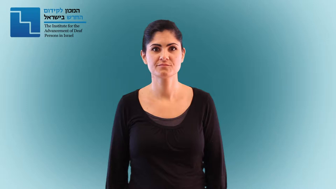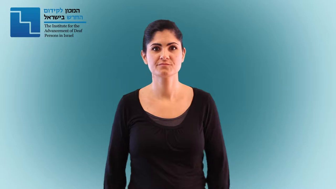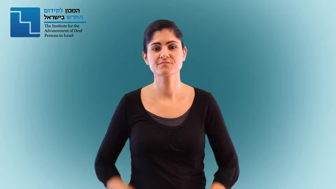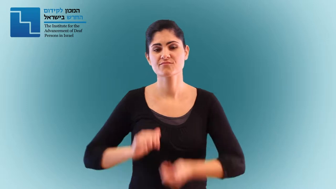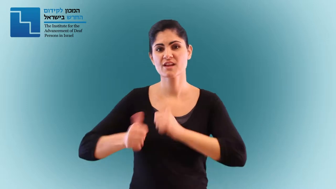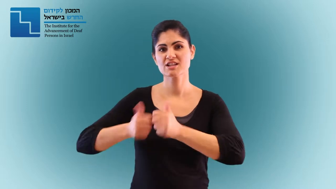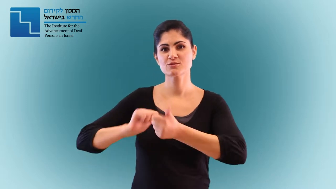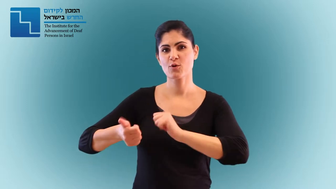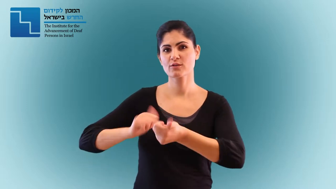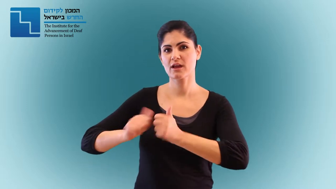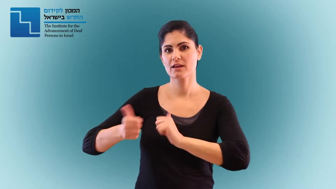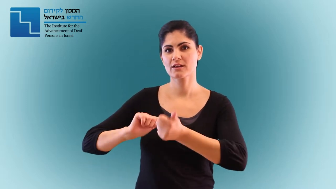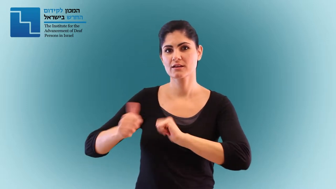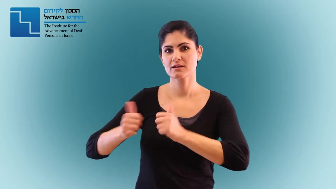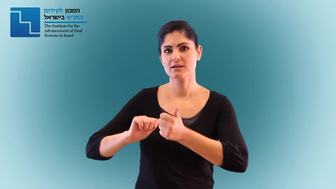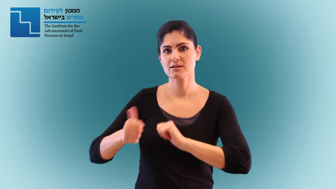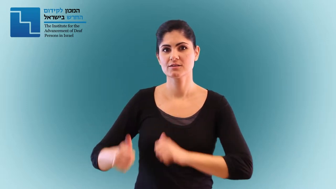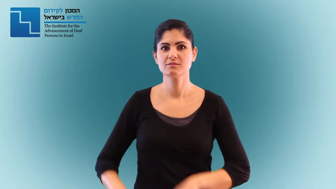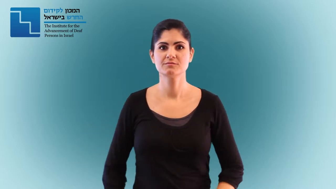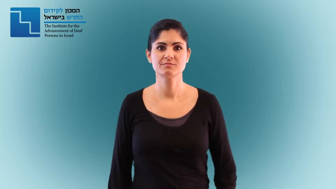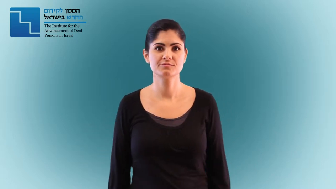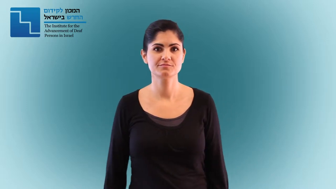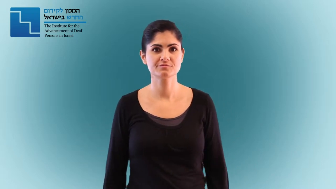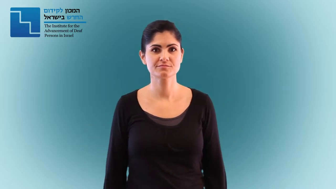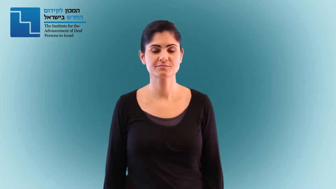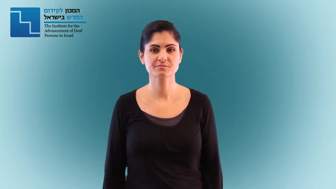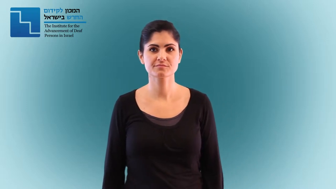ספורטאי